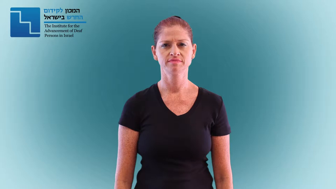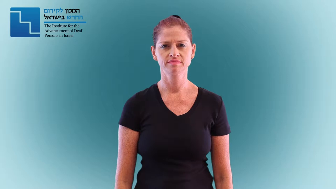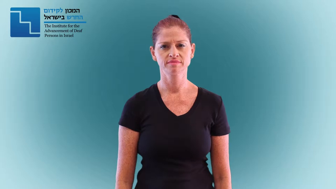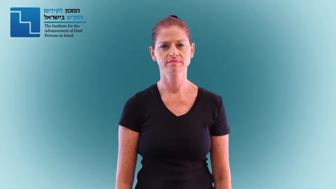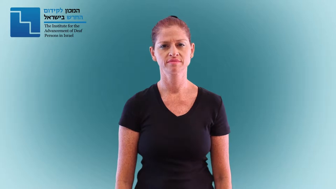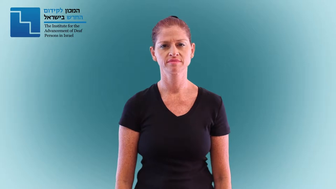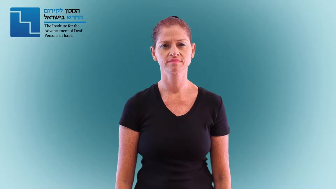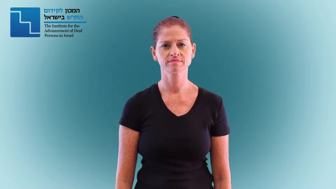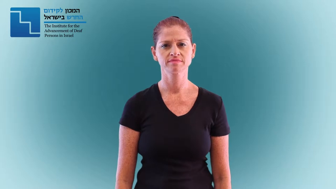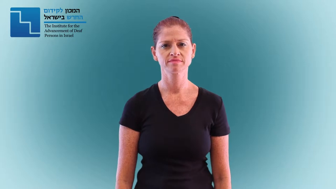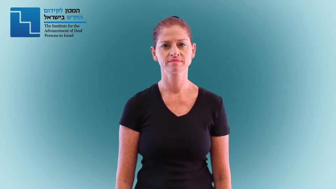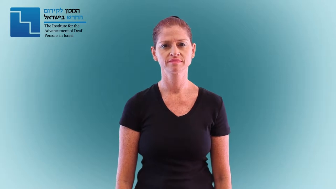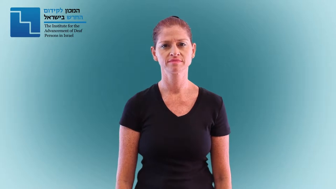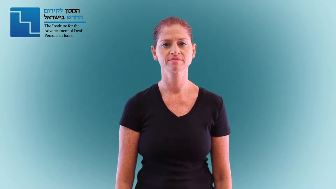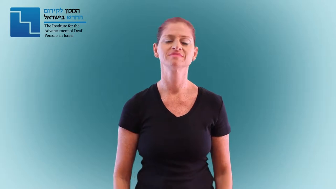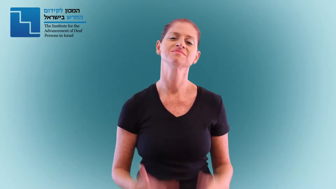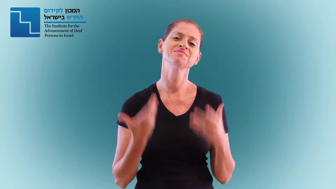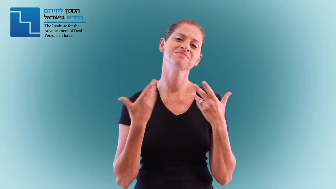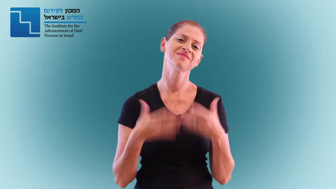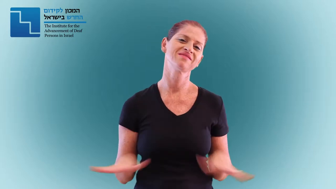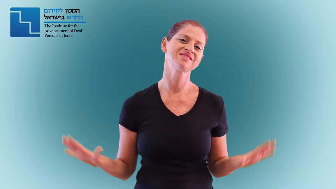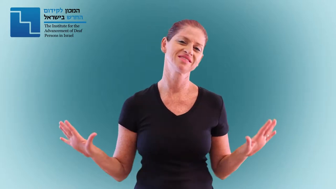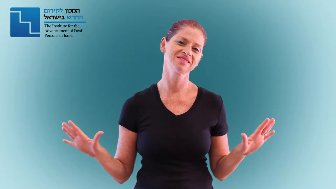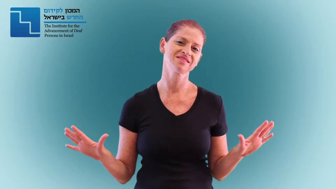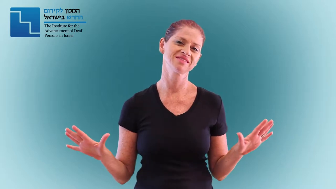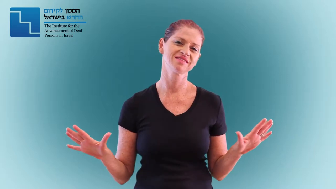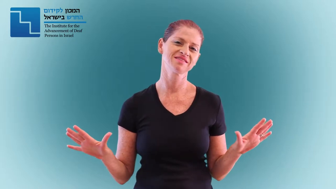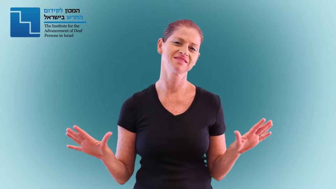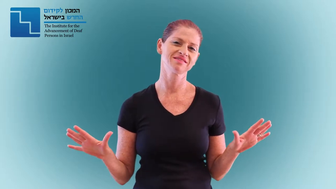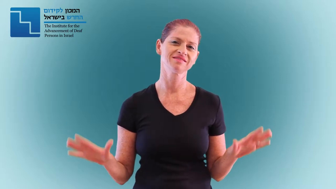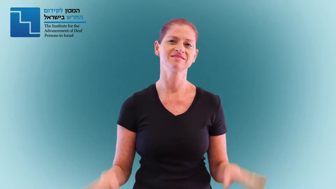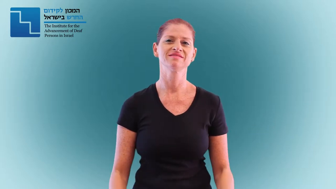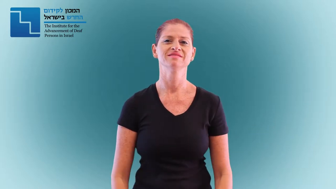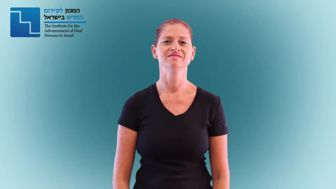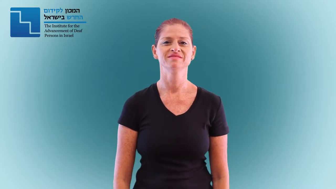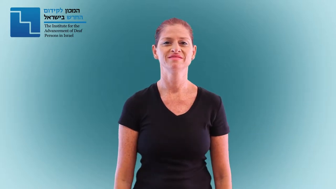הפסד